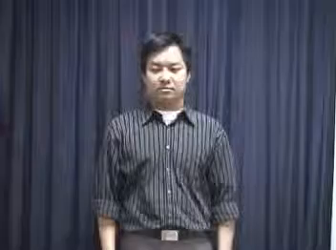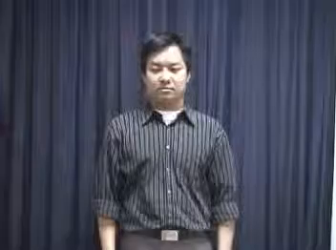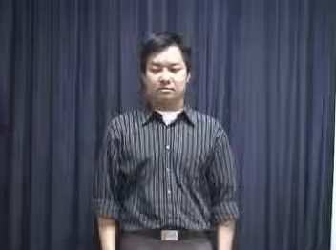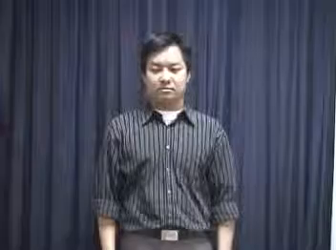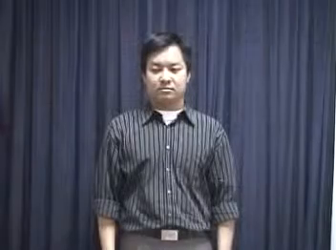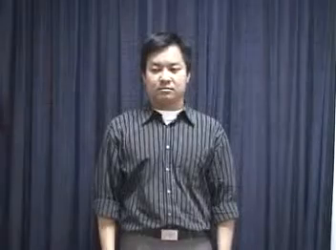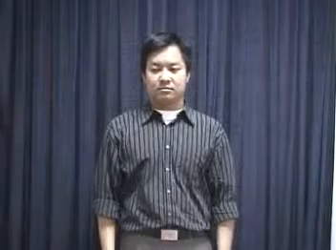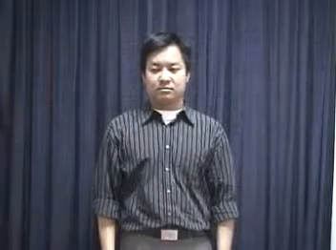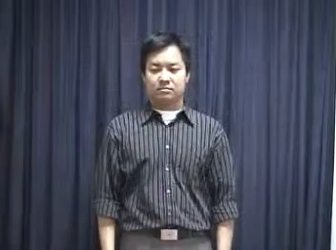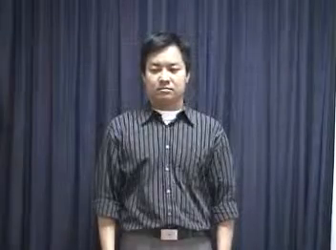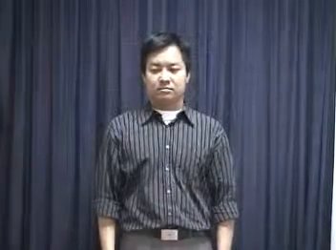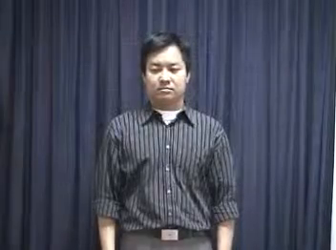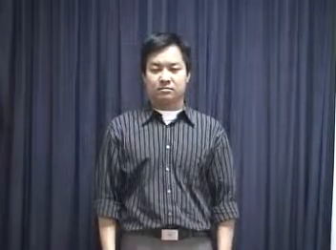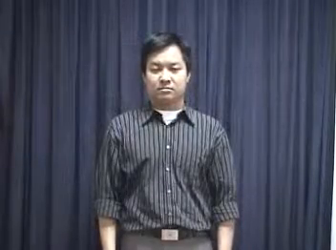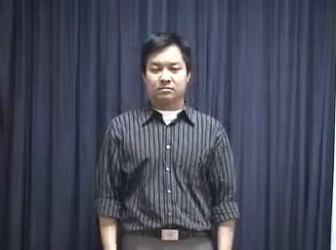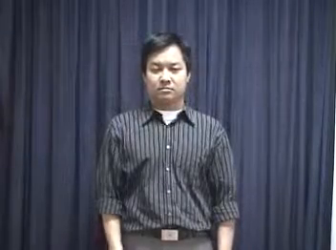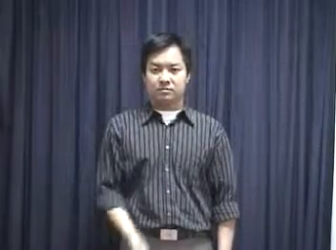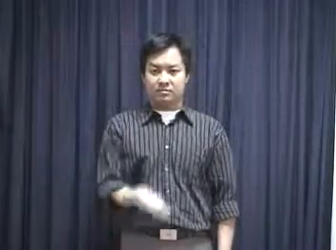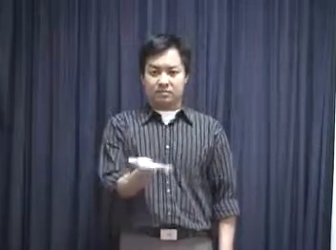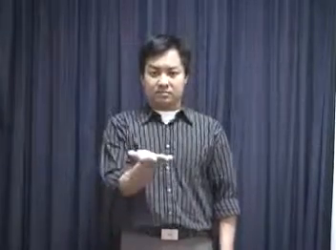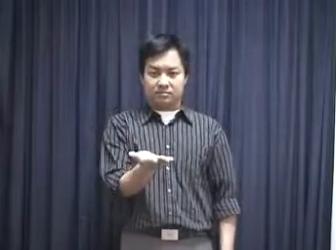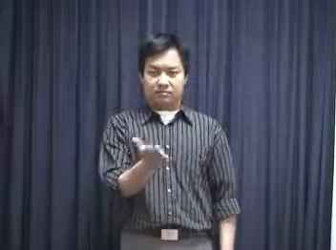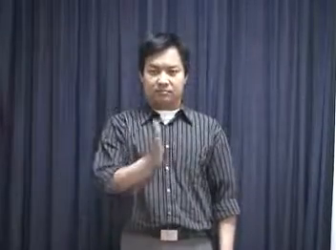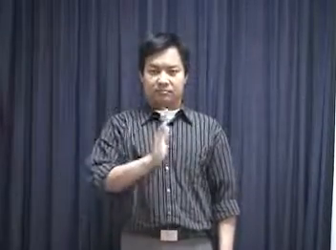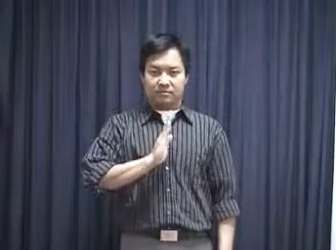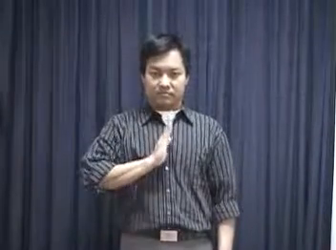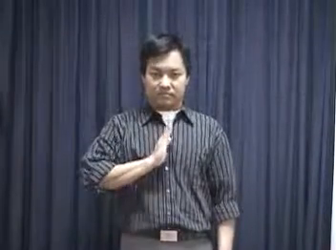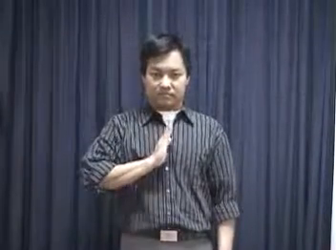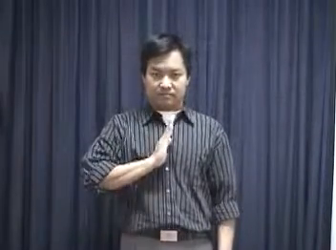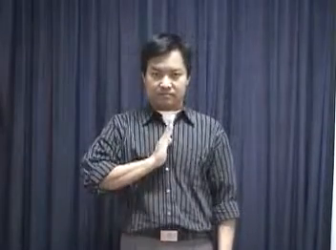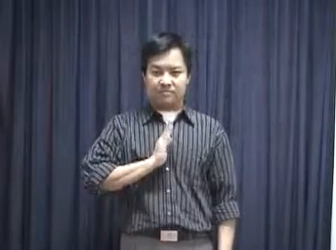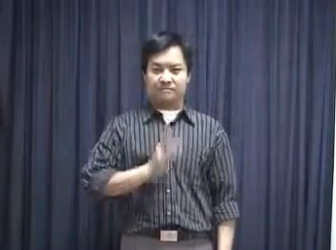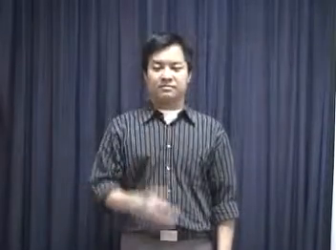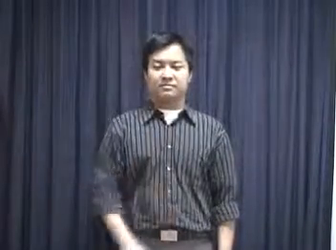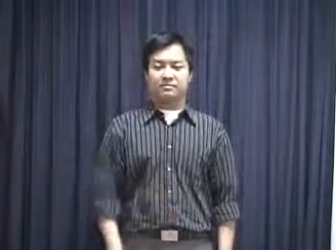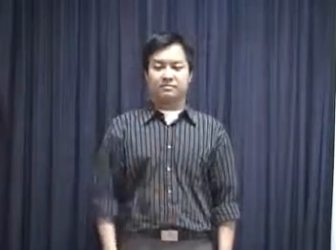Xinphep